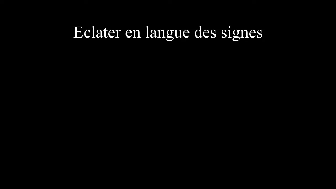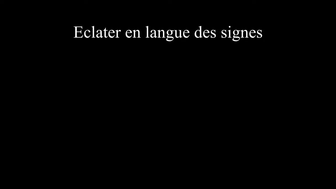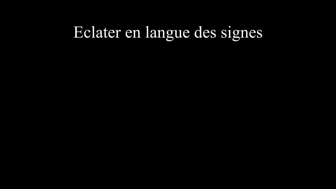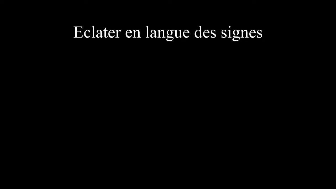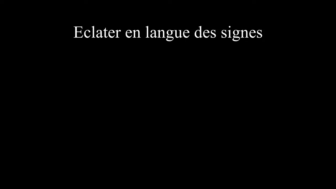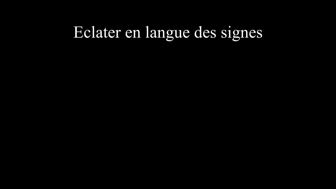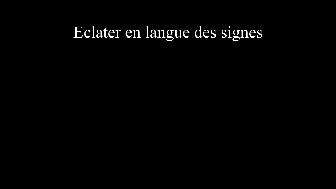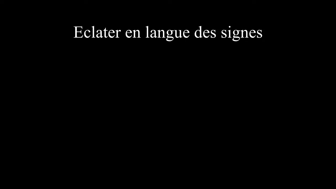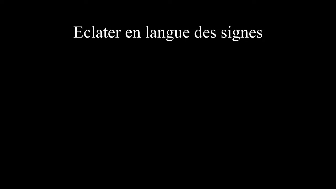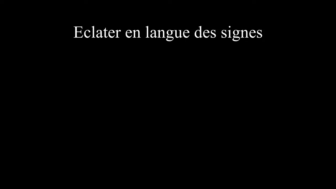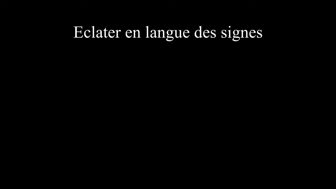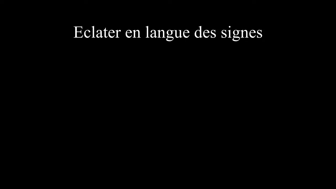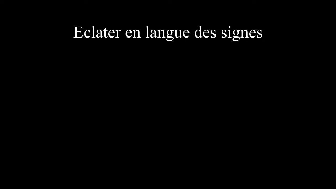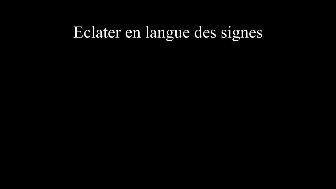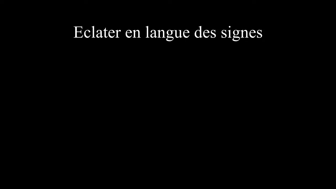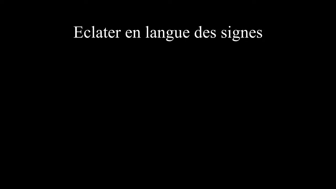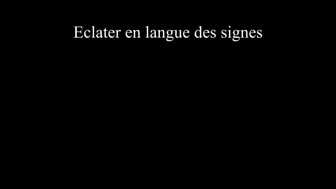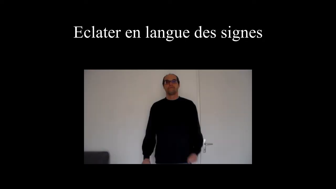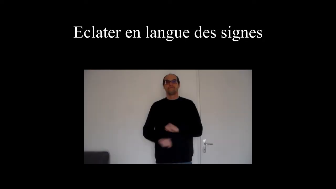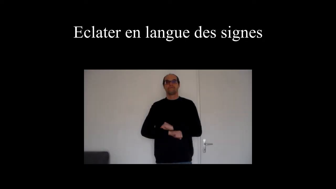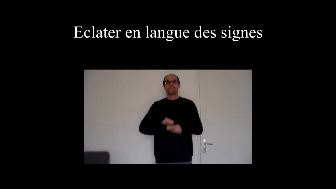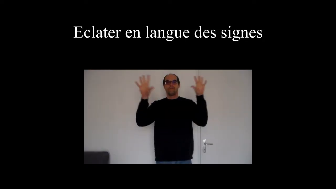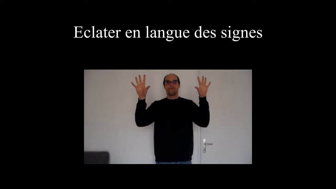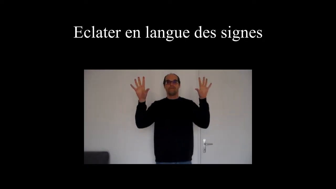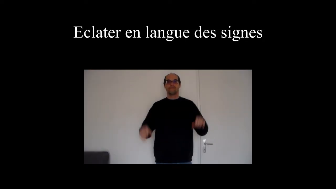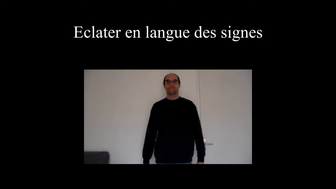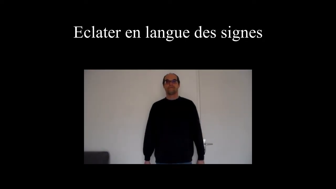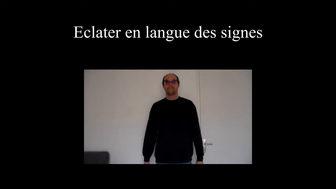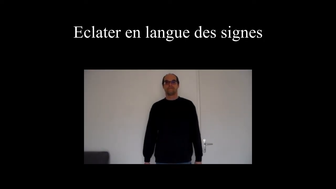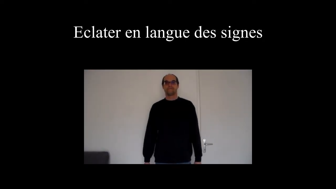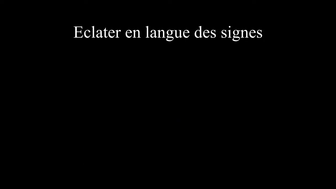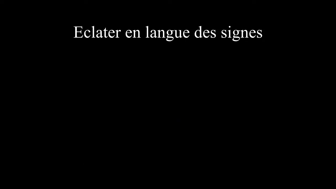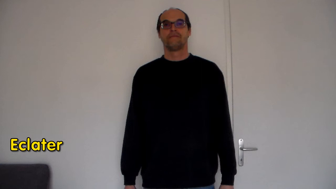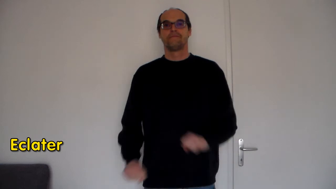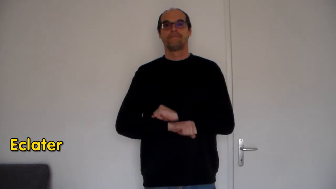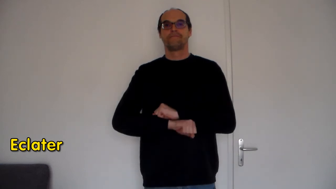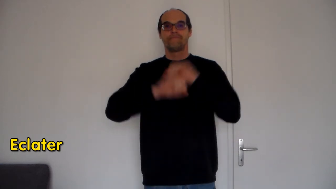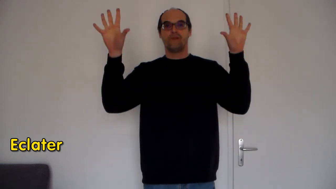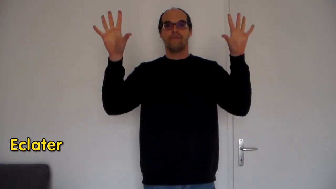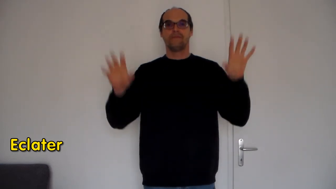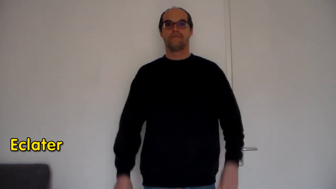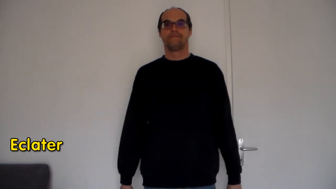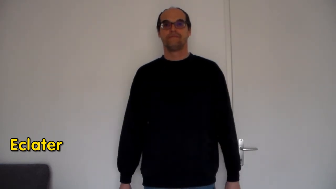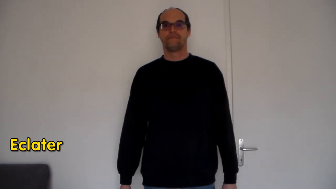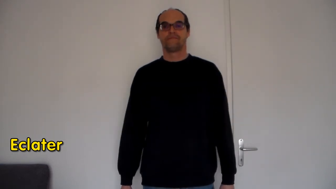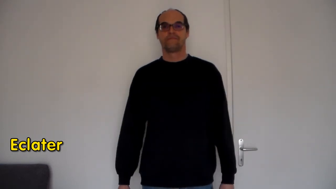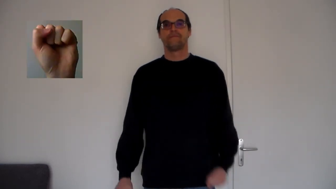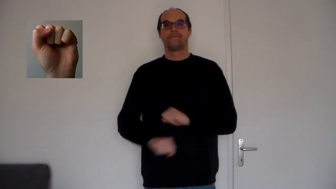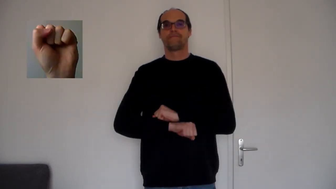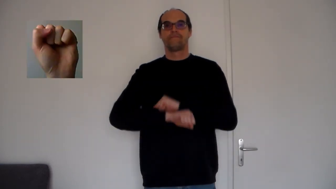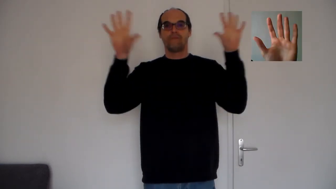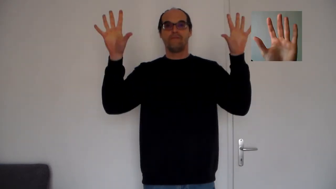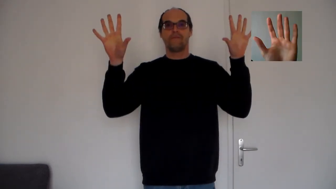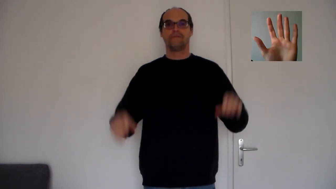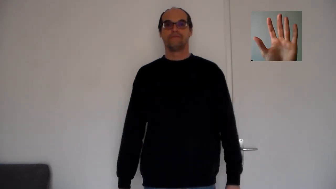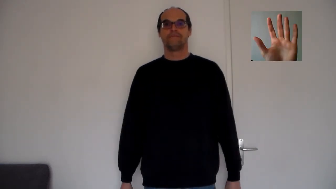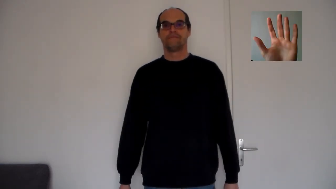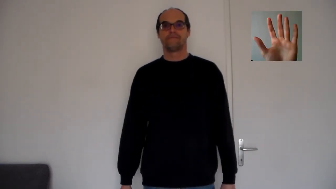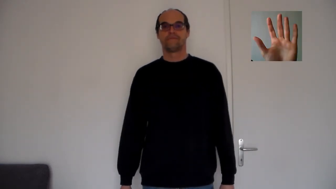Eclater